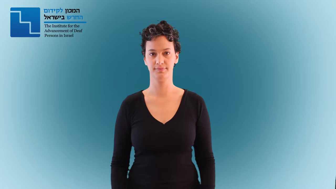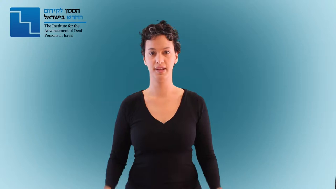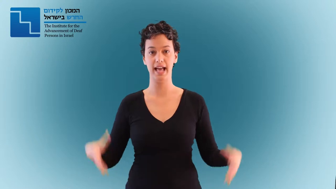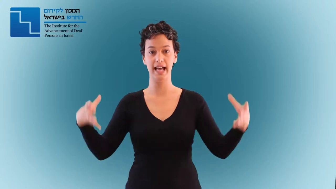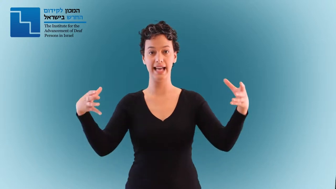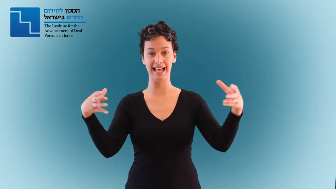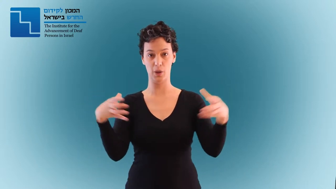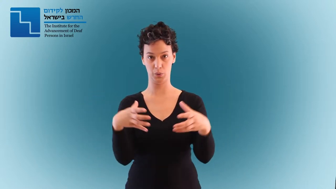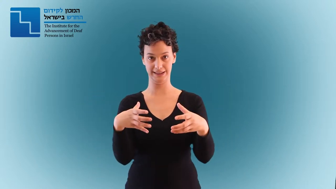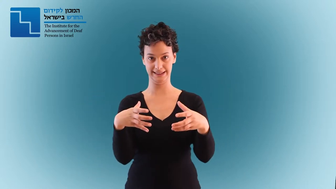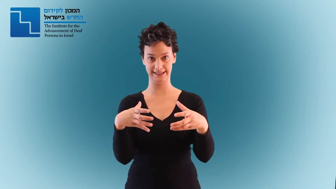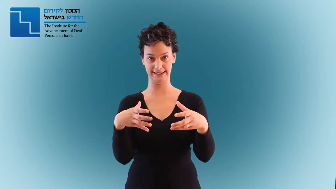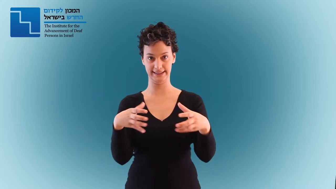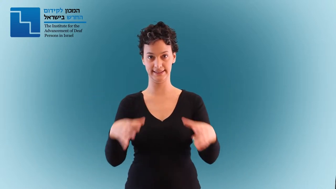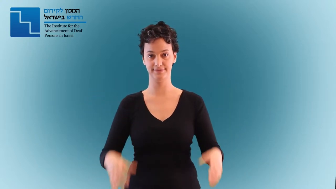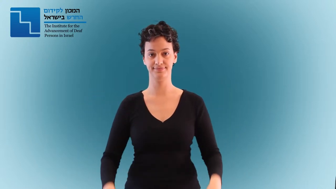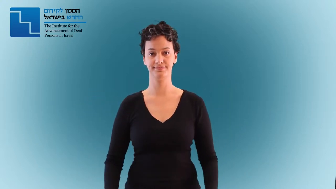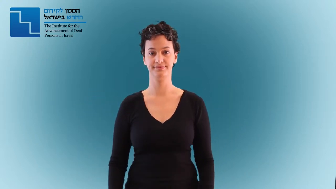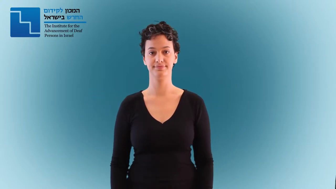ריכוז